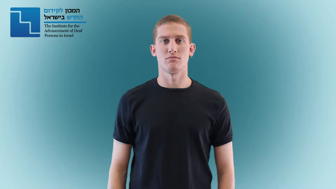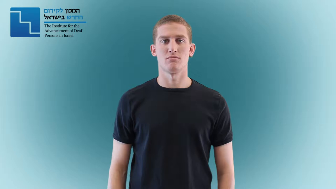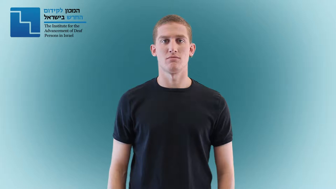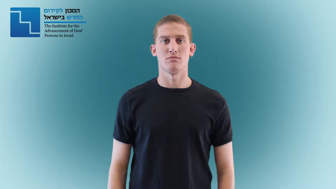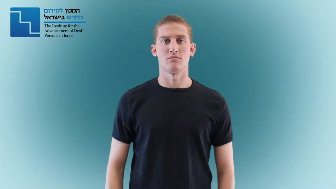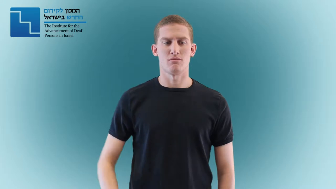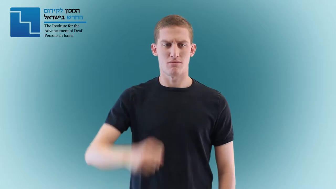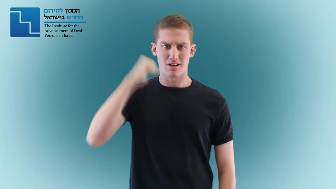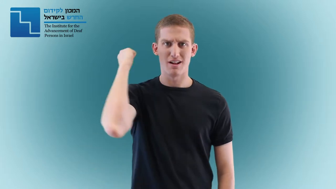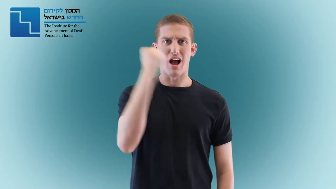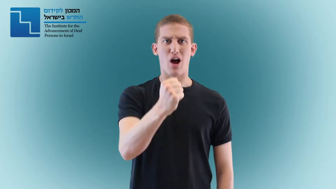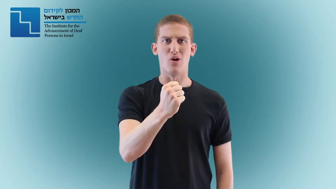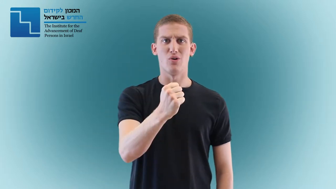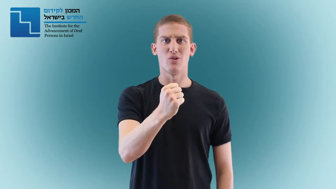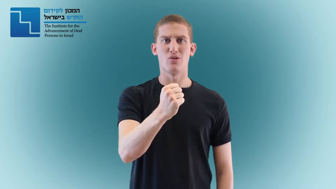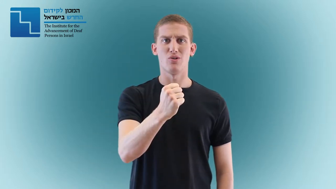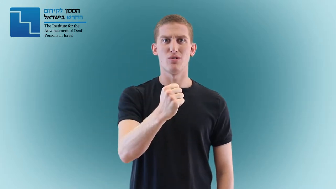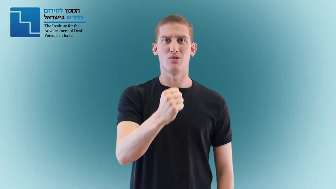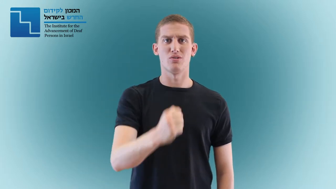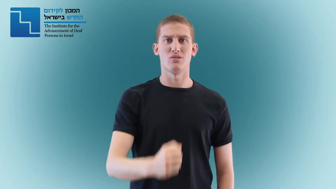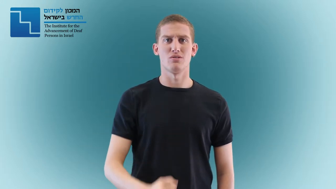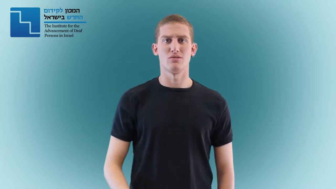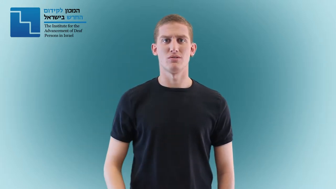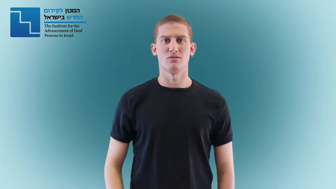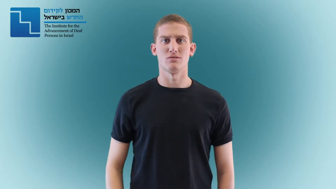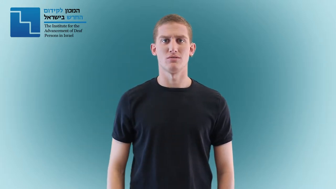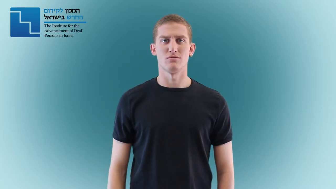להרוג